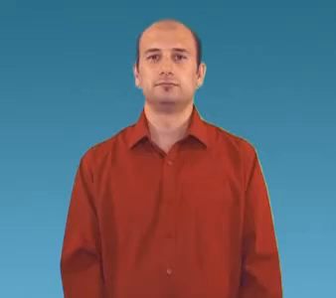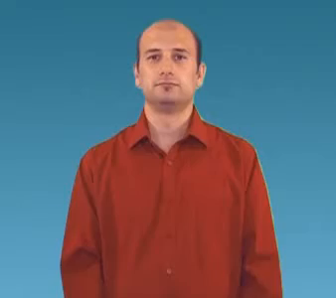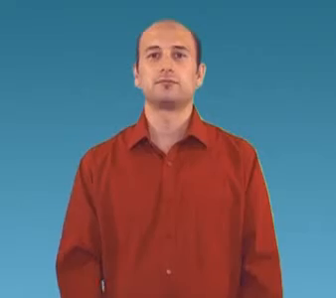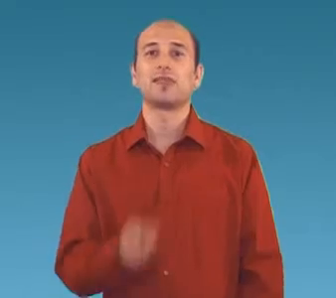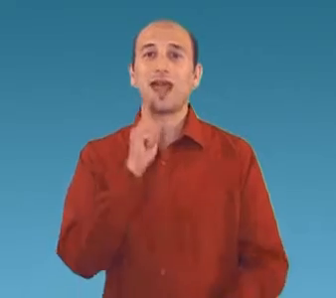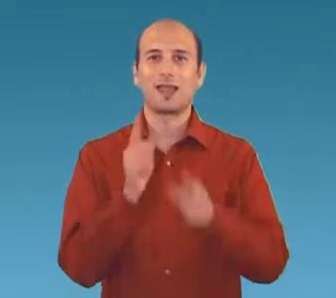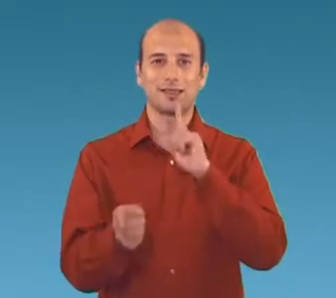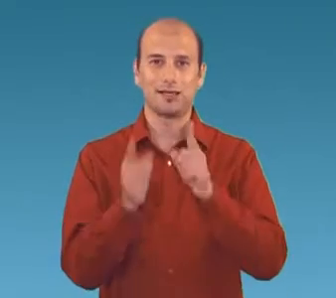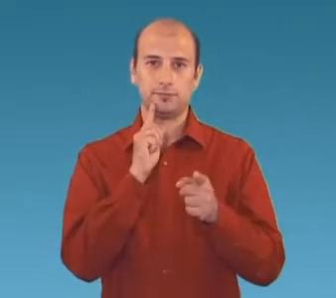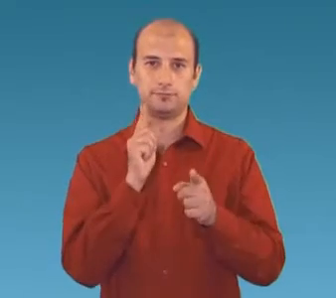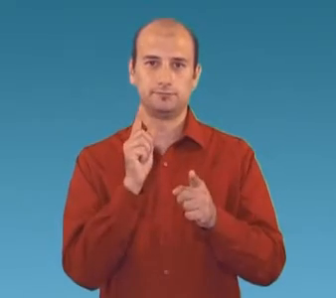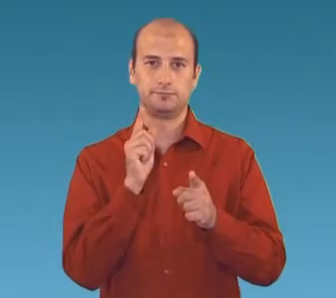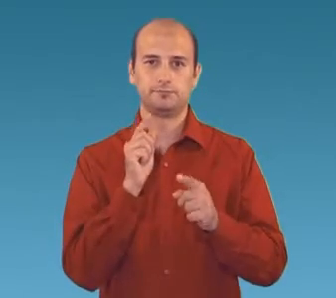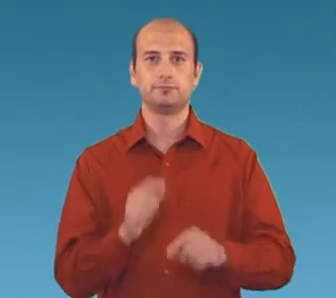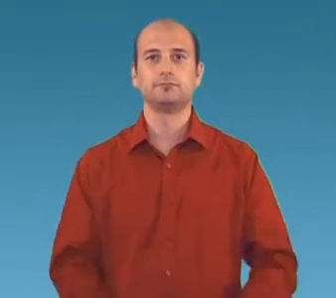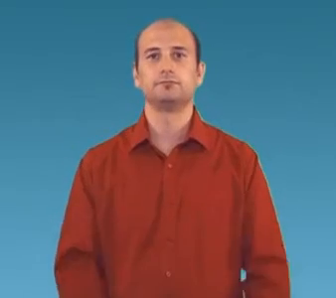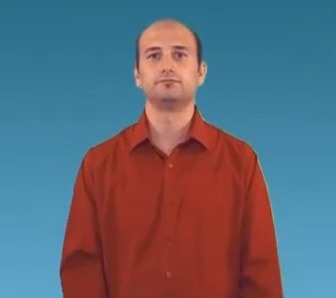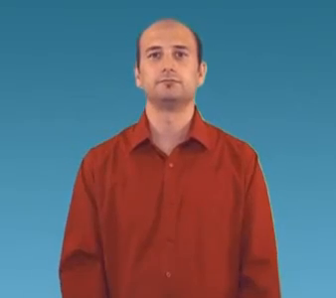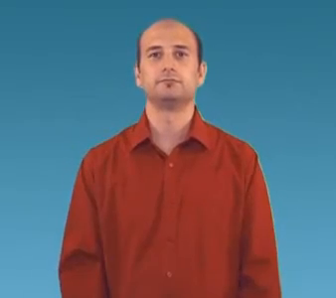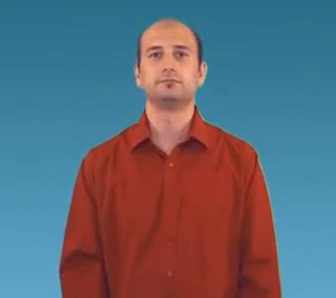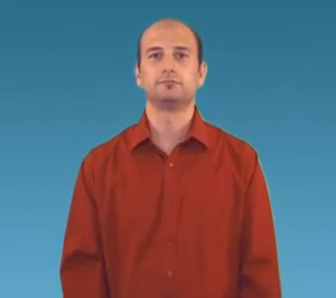Játék